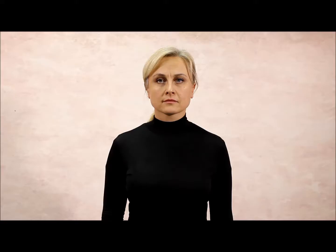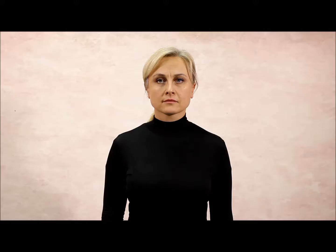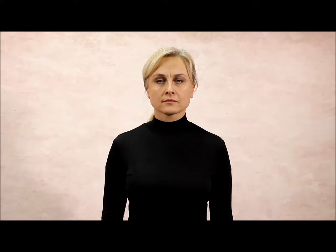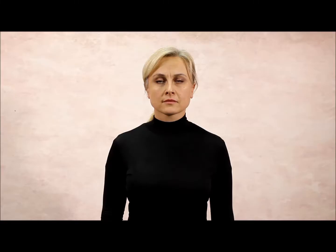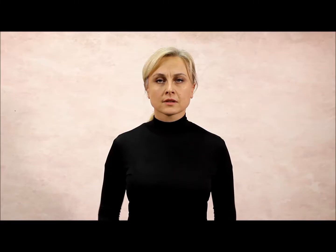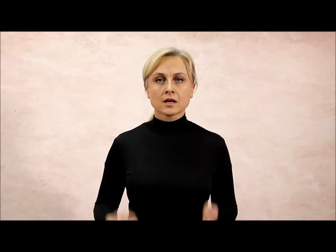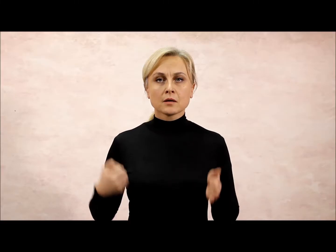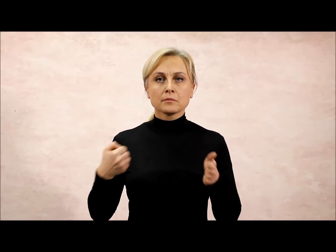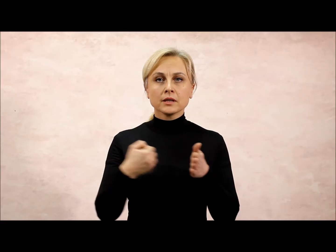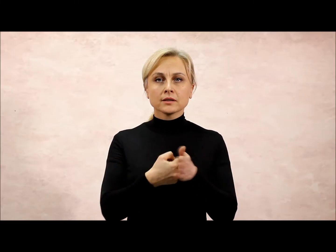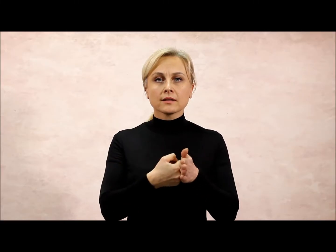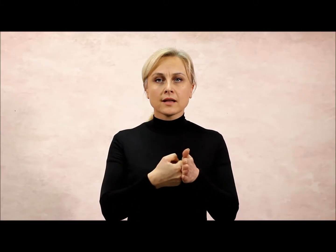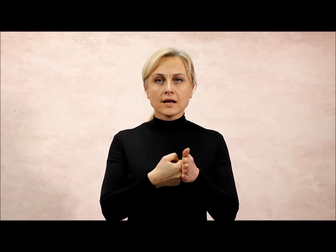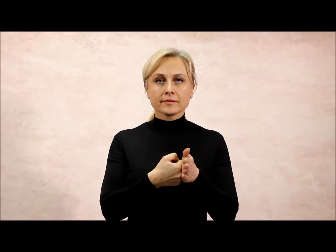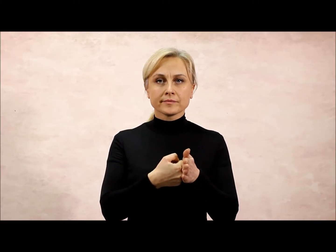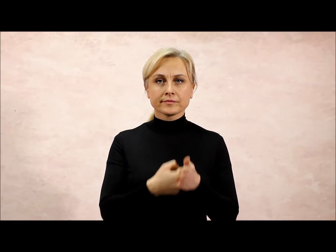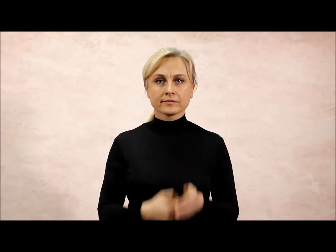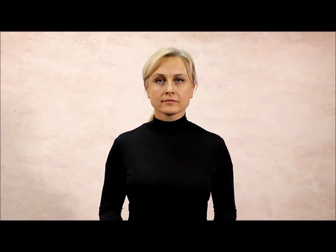Pana la